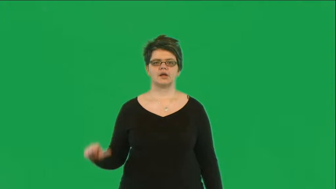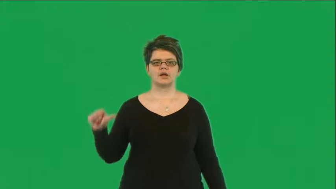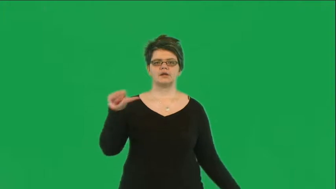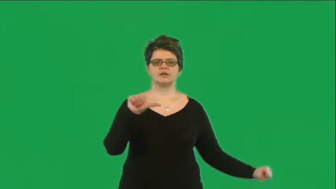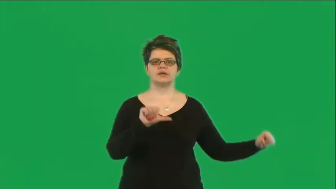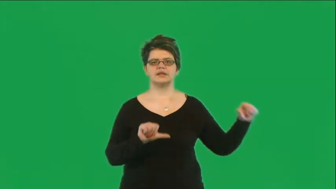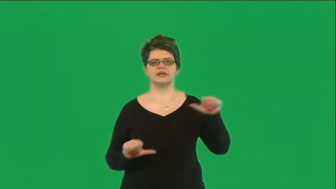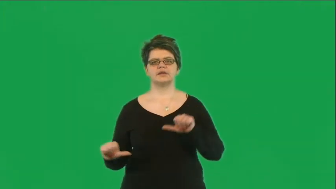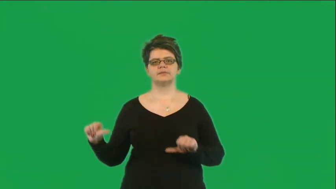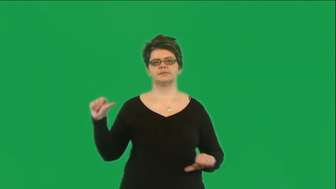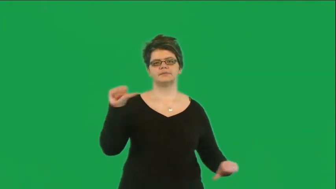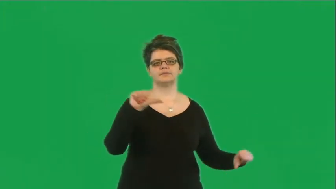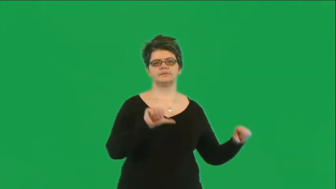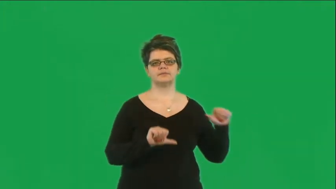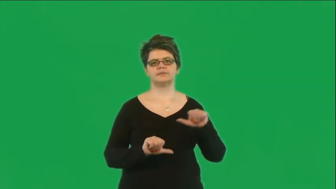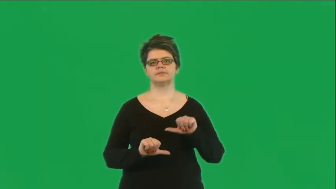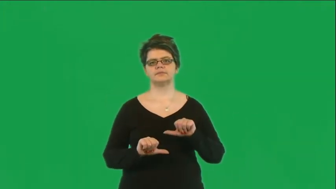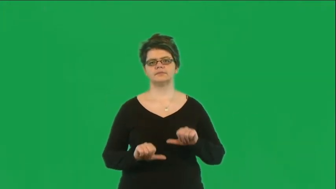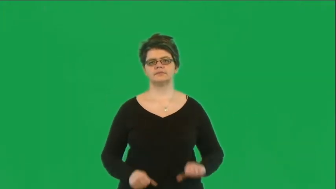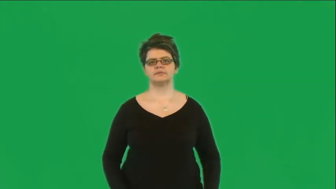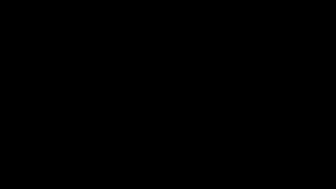drink